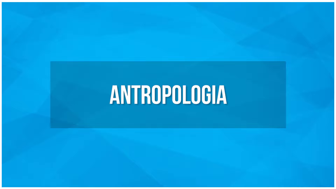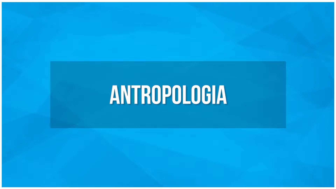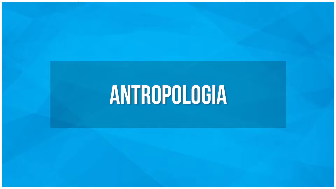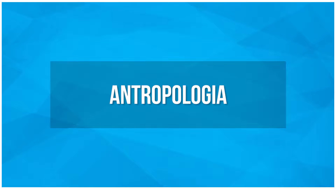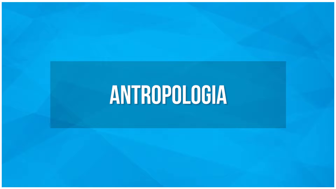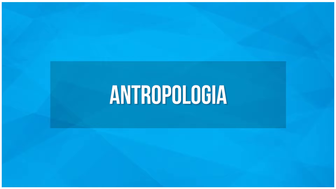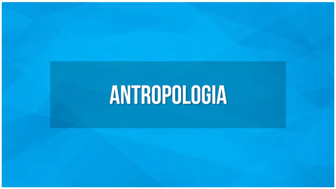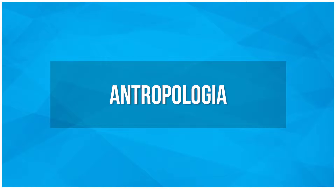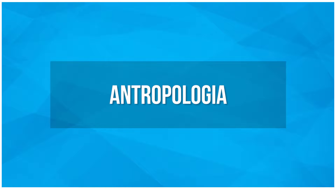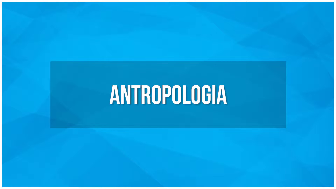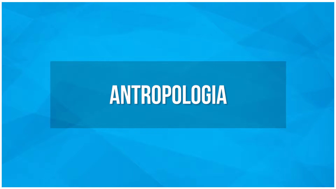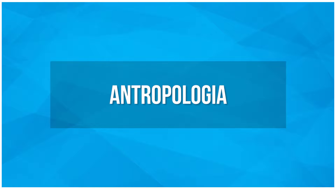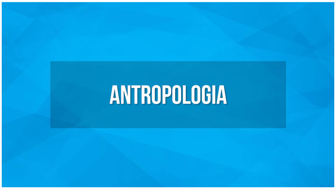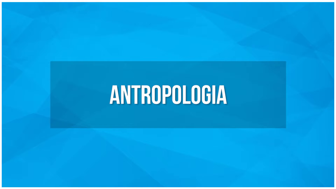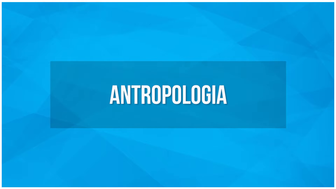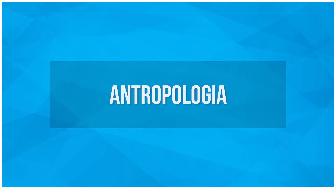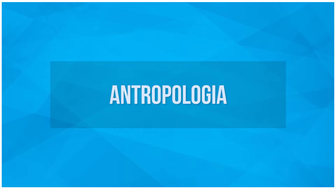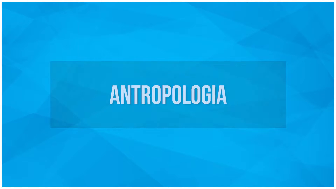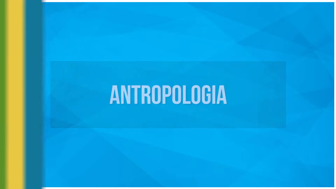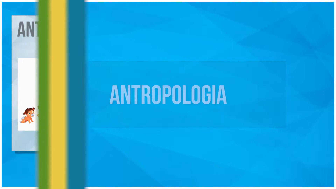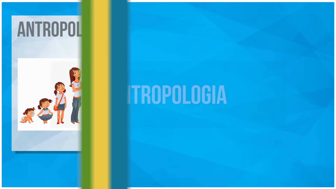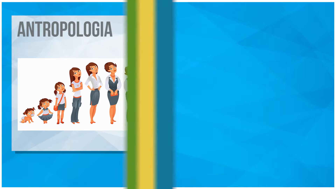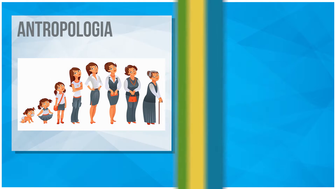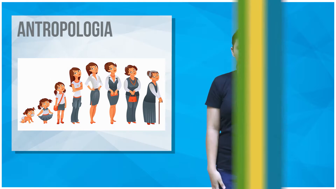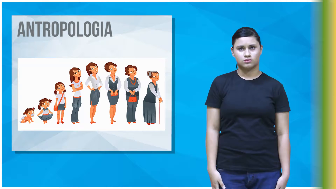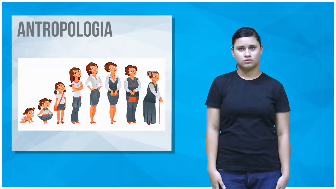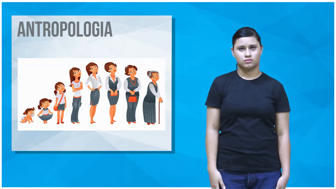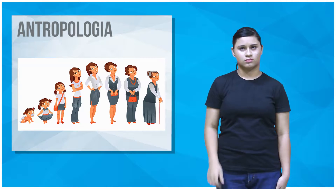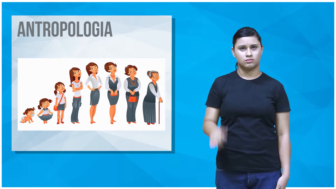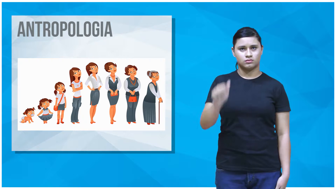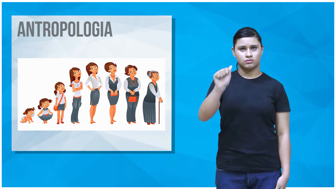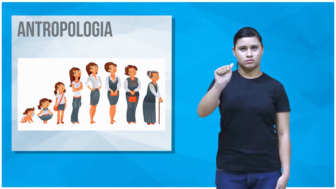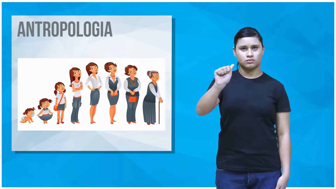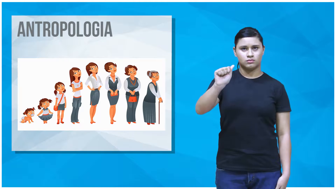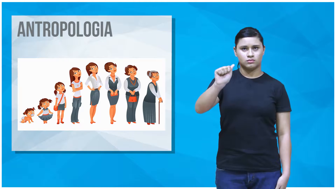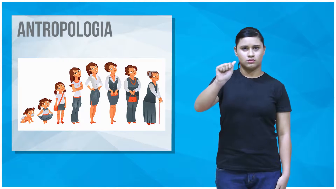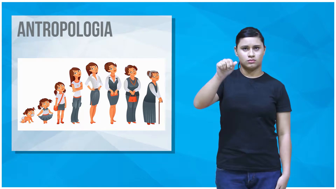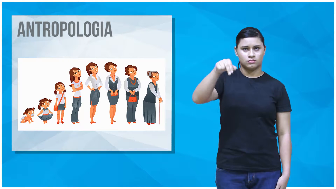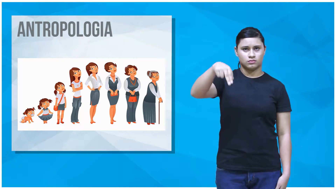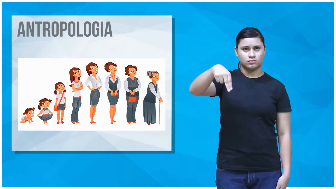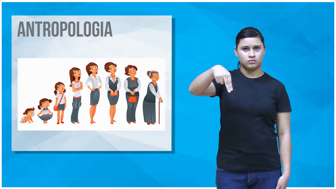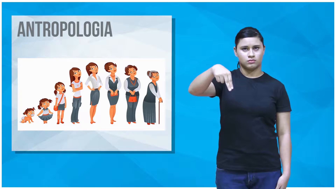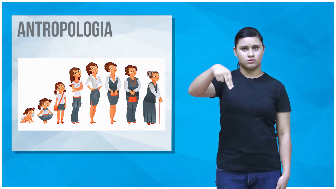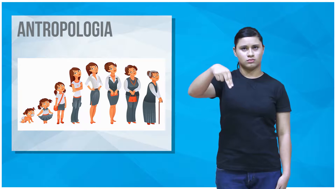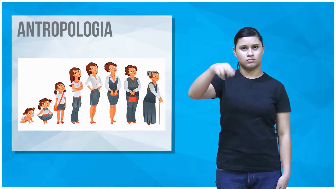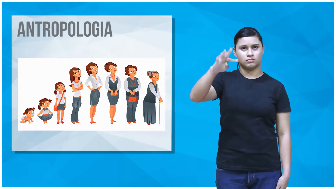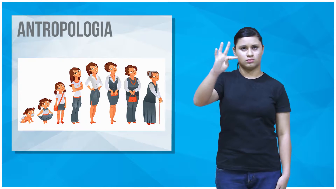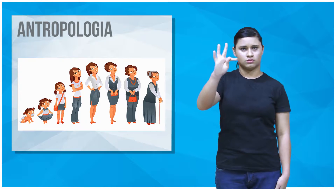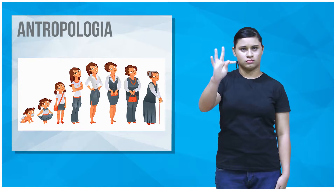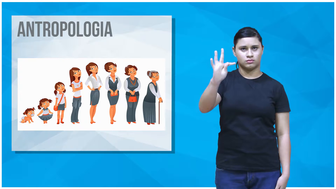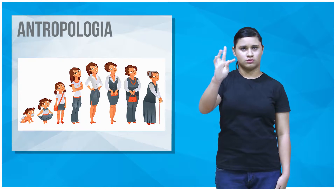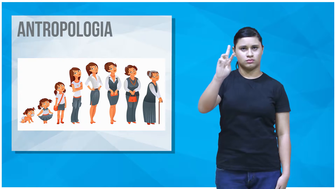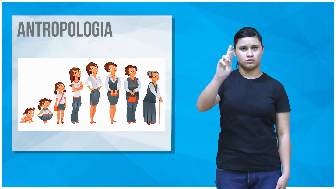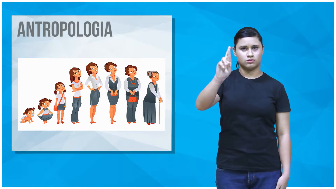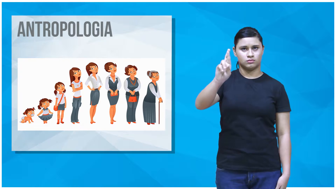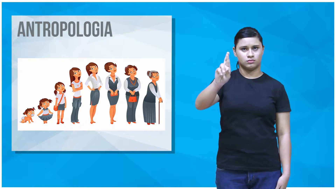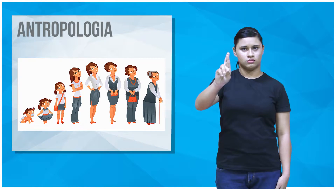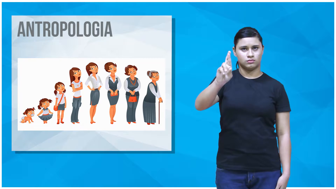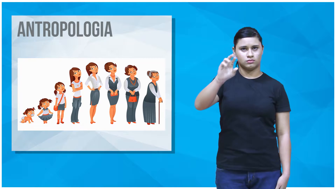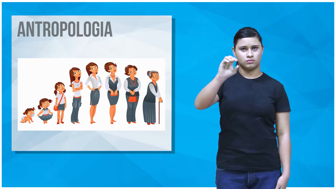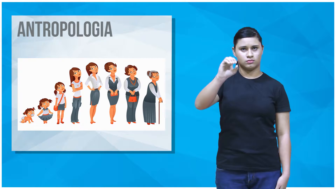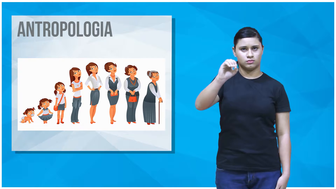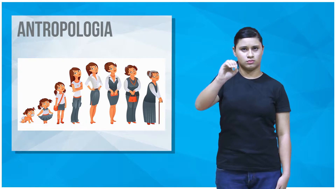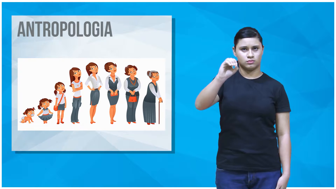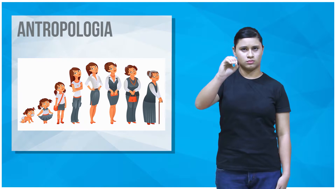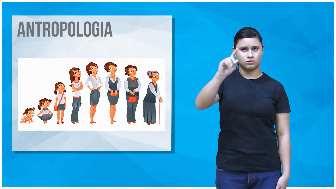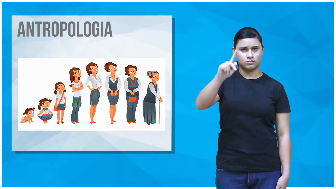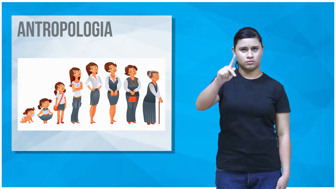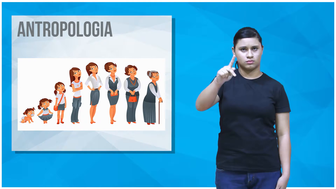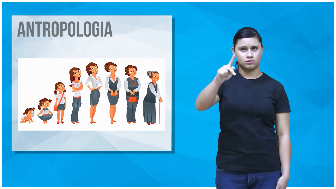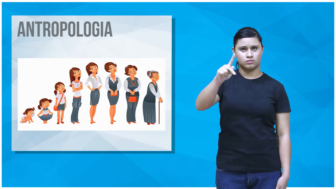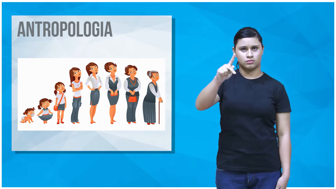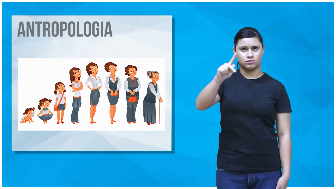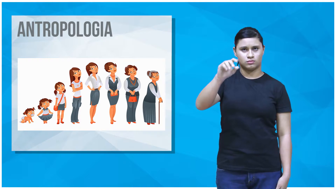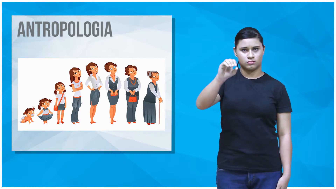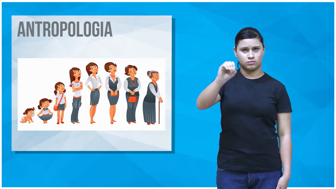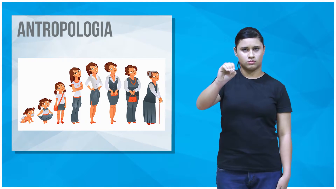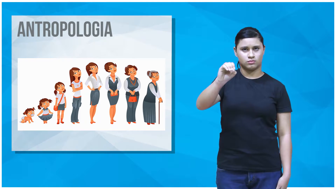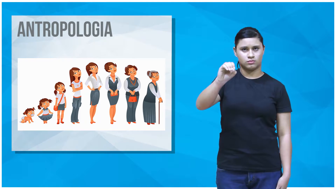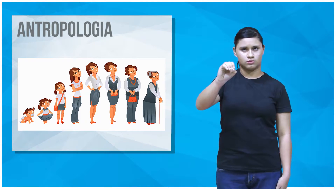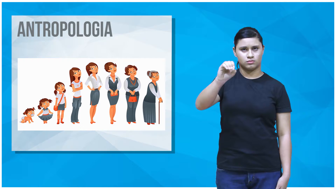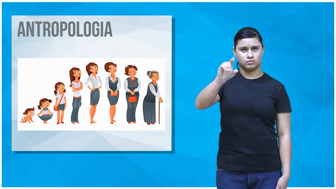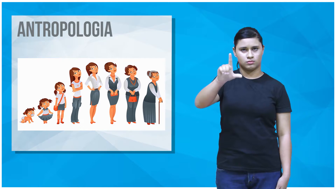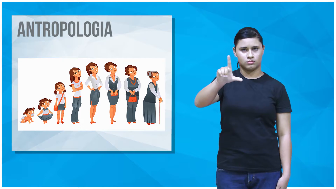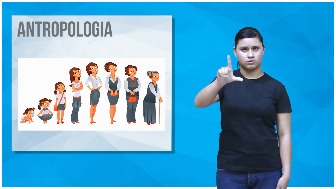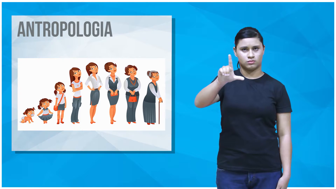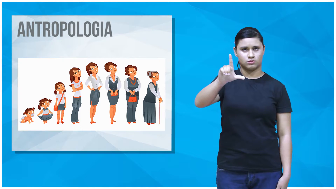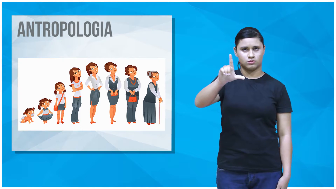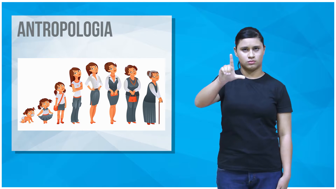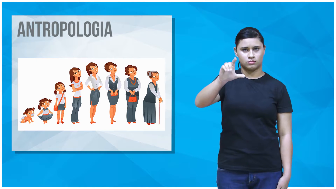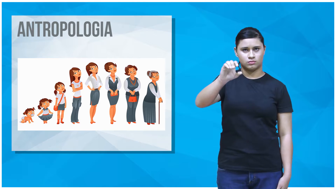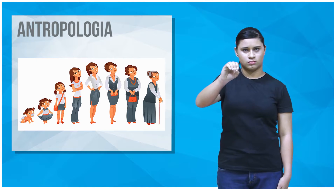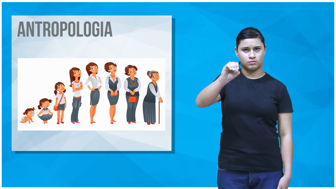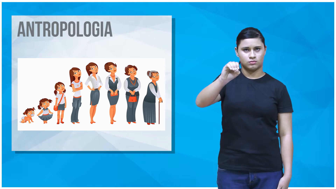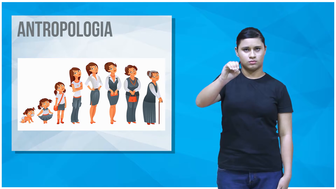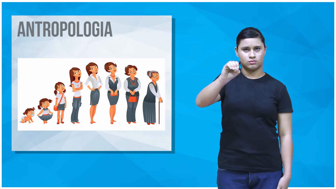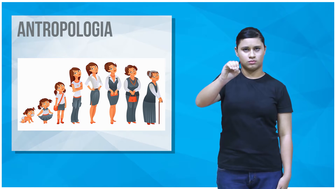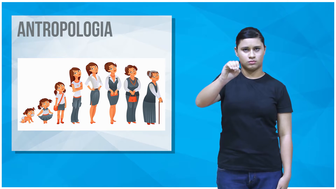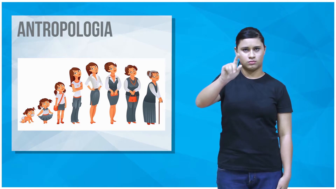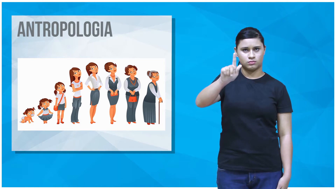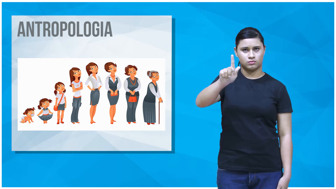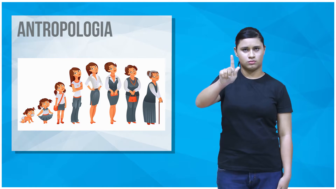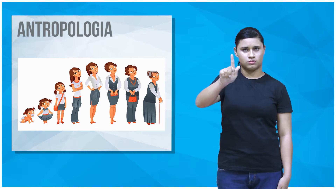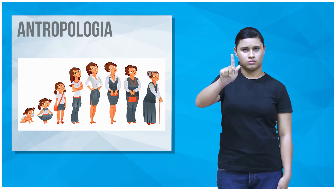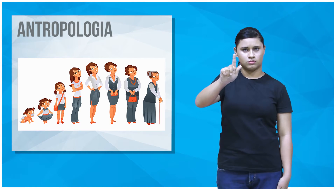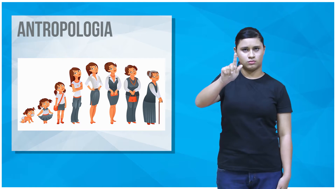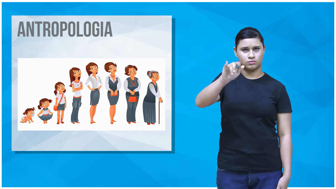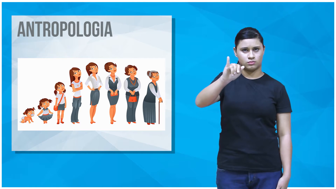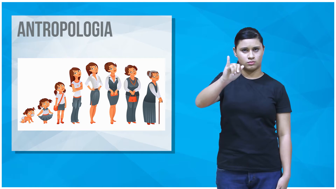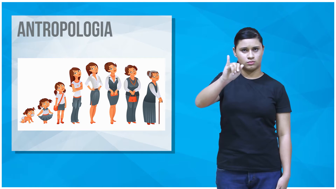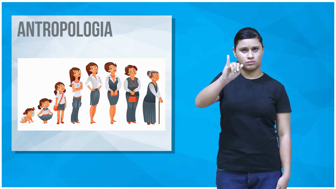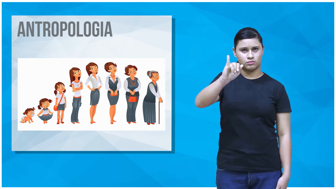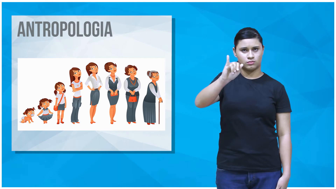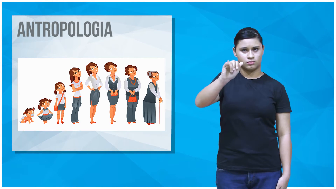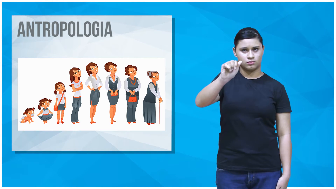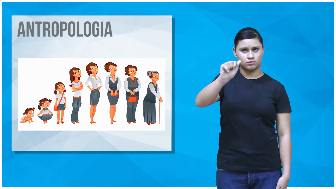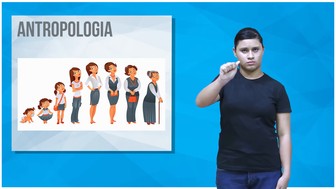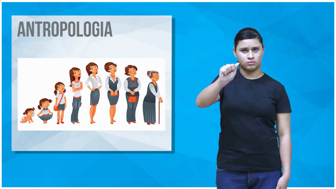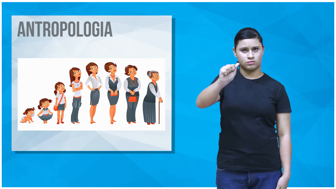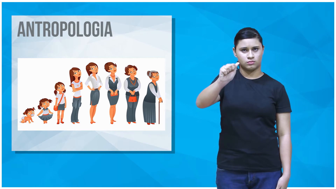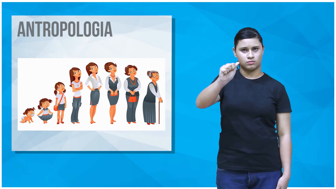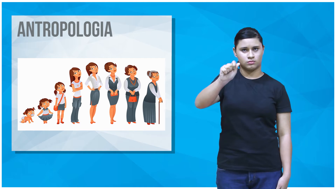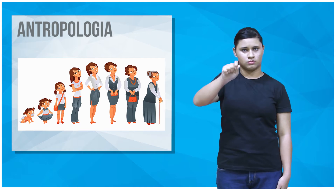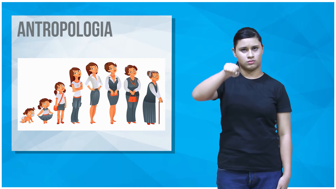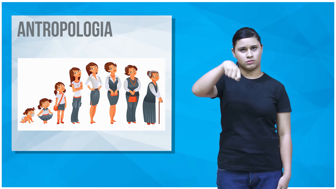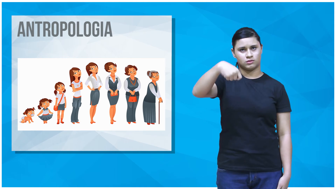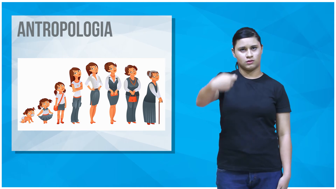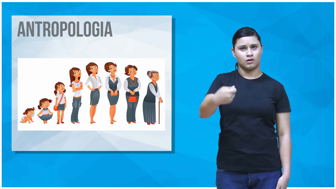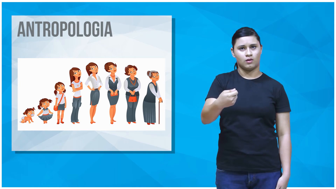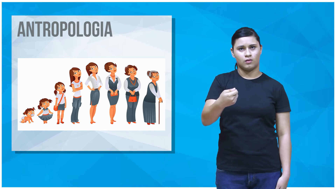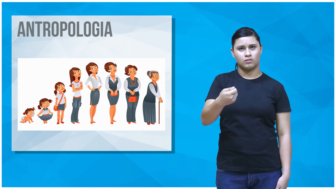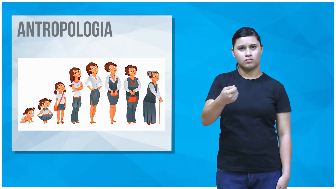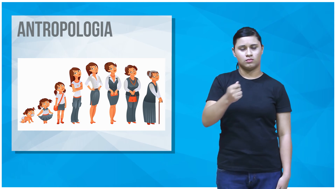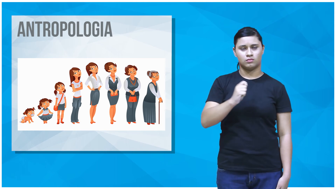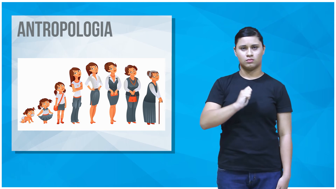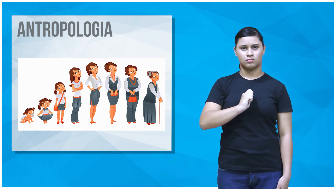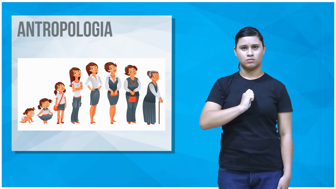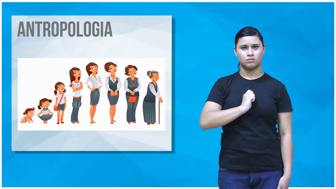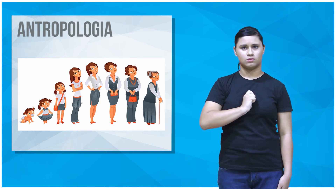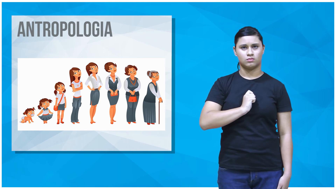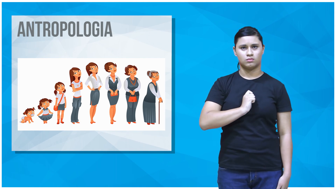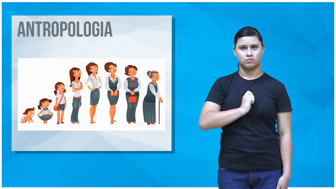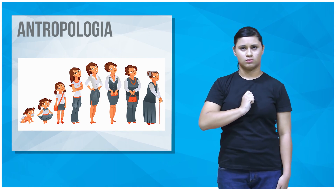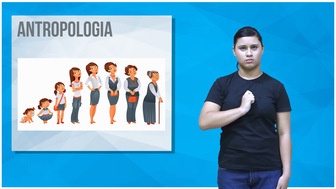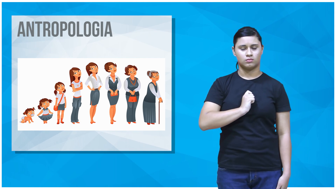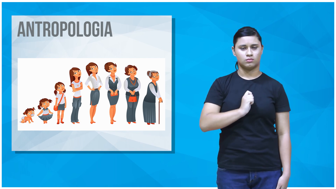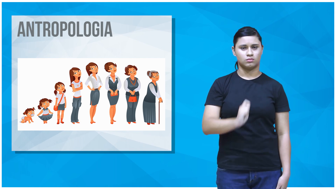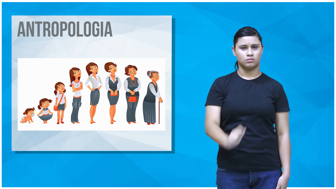ANTROPOLOGIA